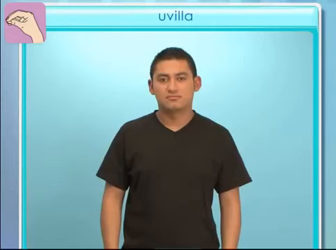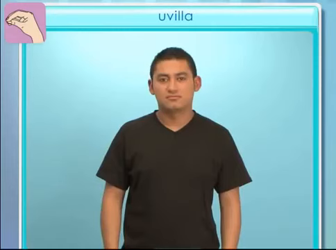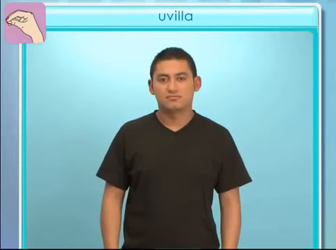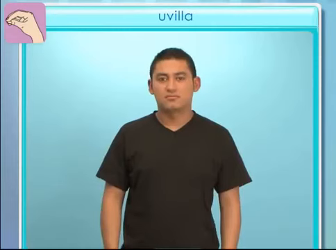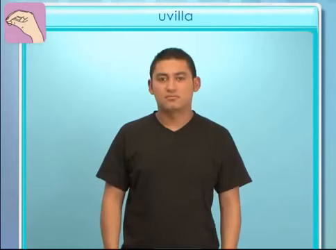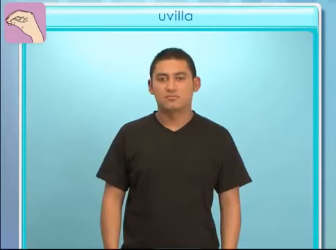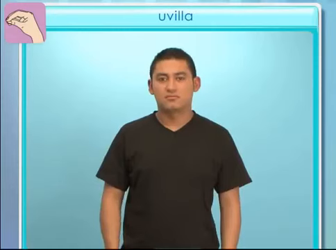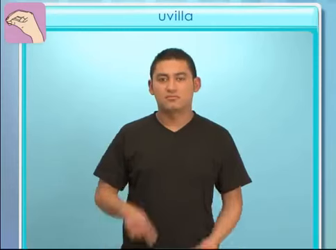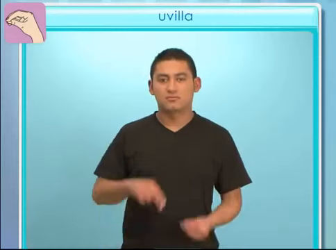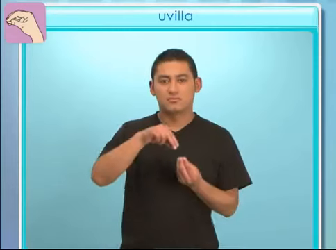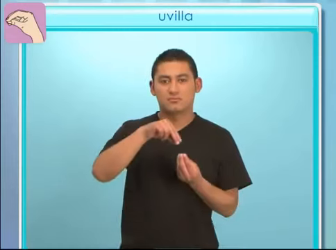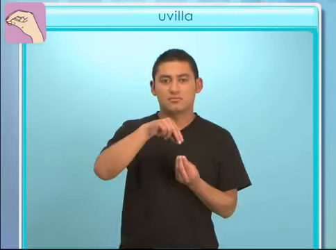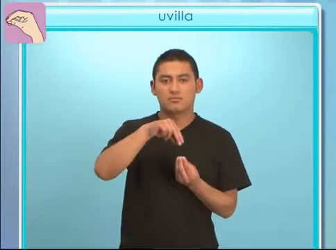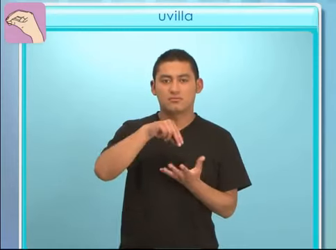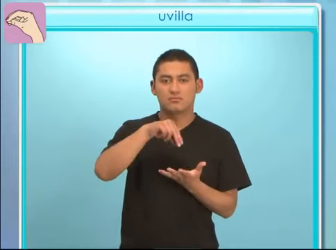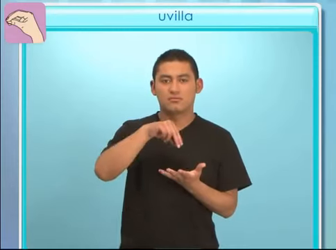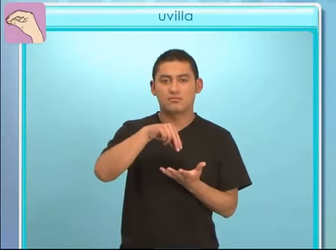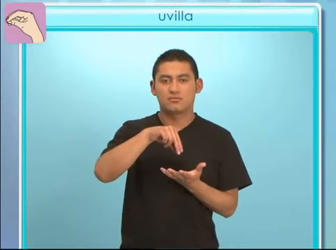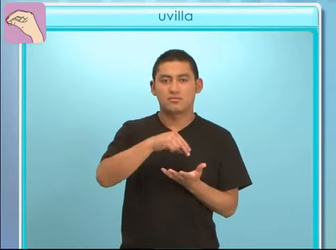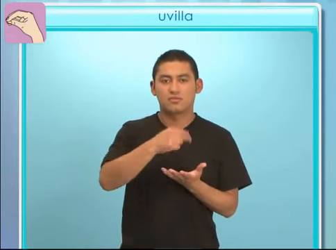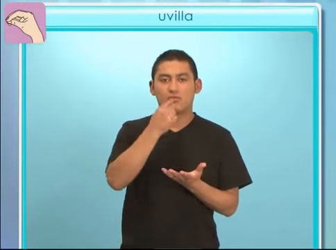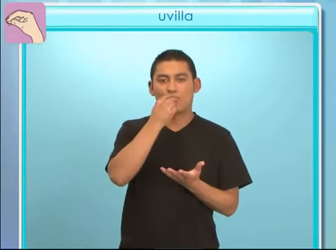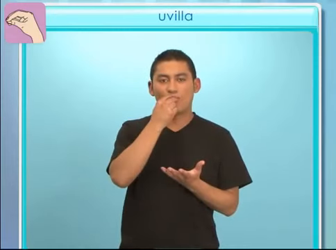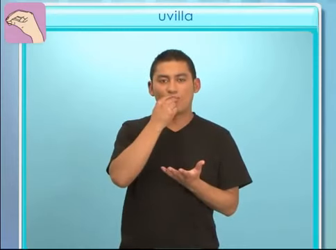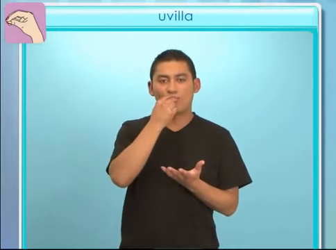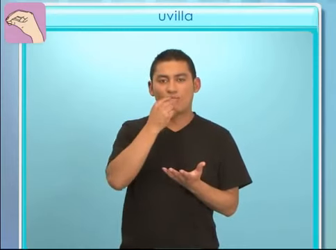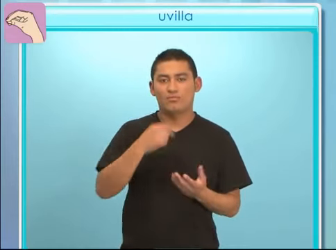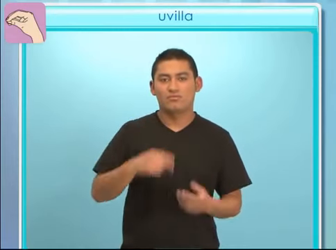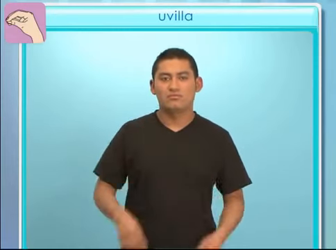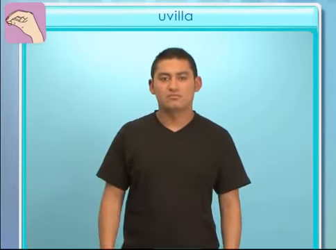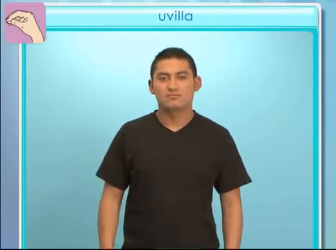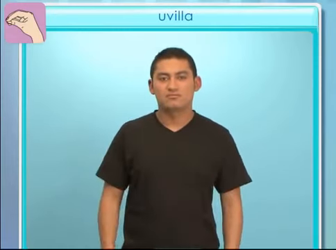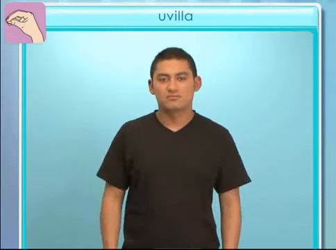UVILLA